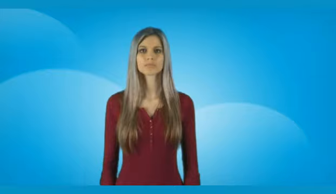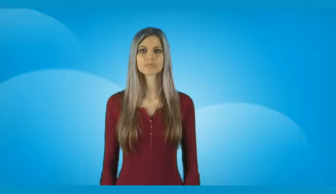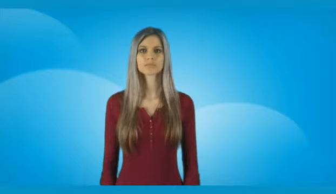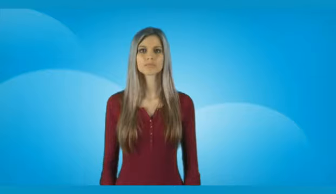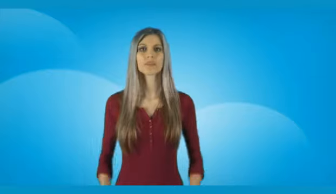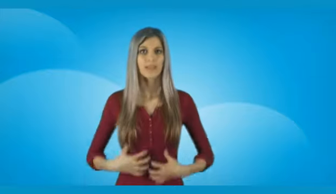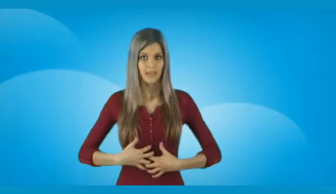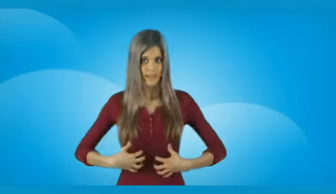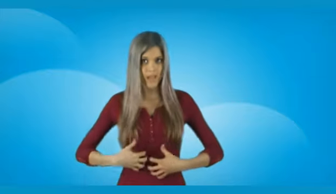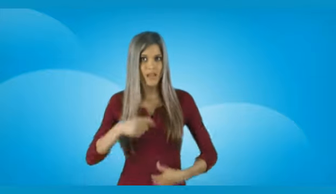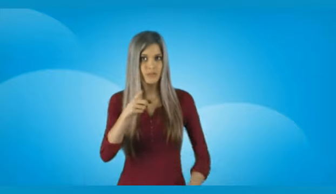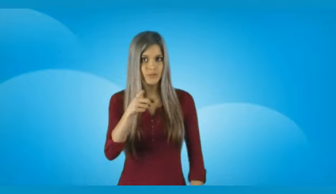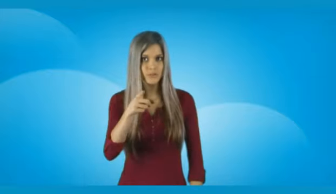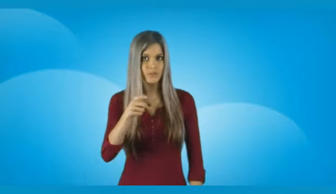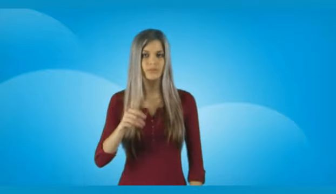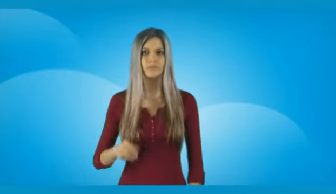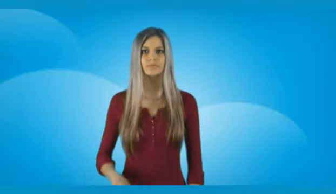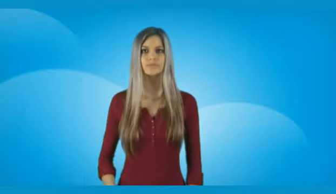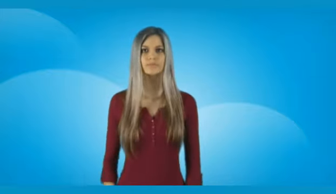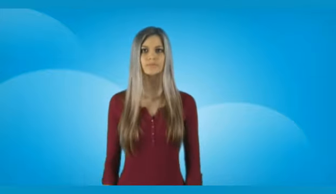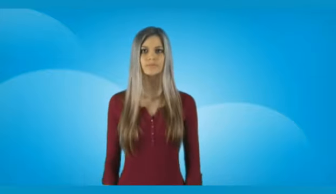Éhes vagy